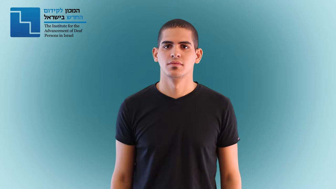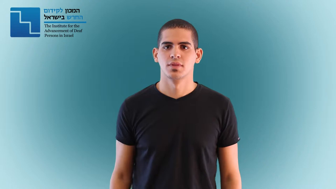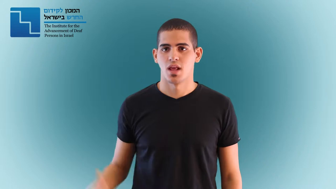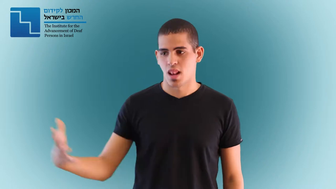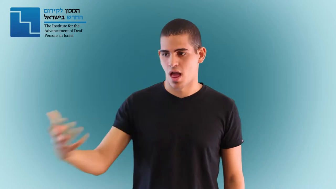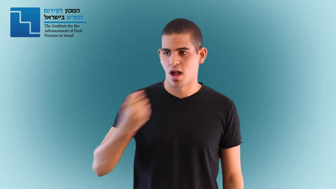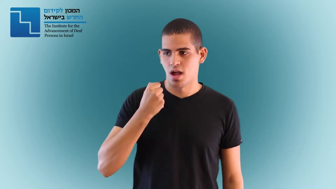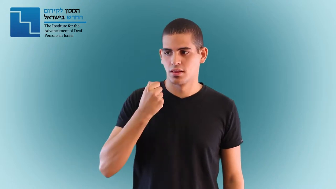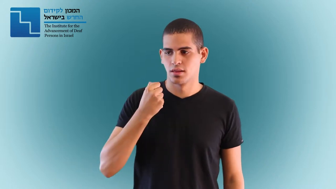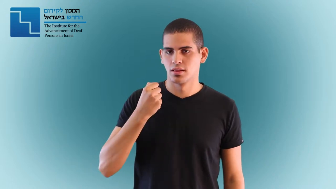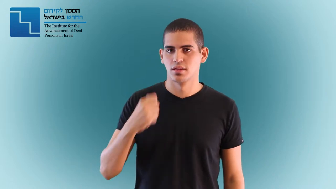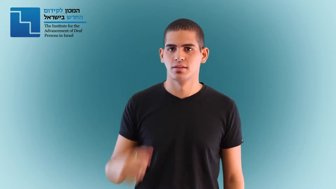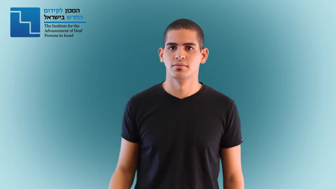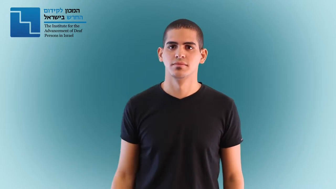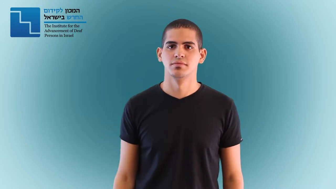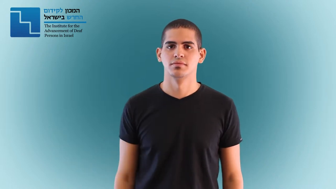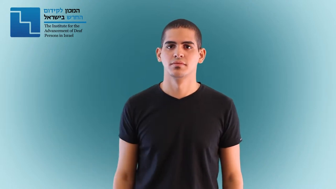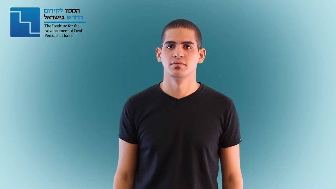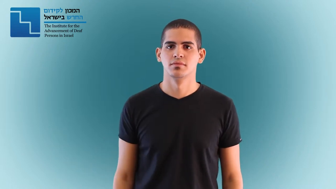לקחת